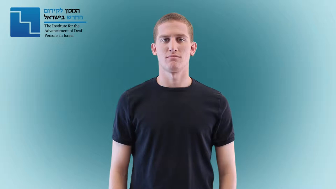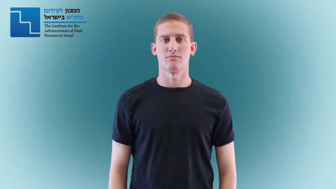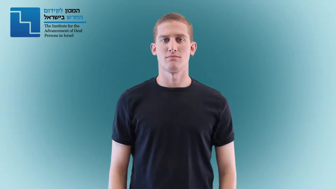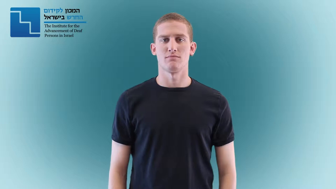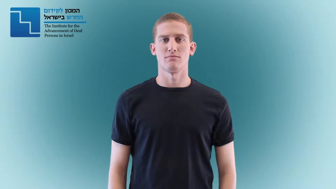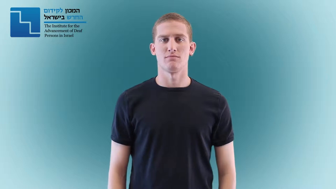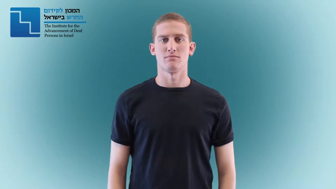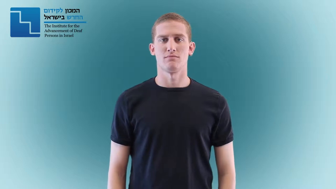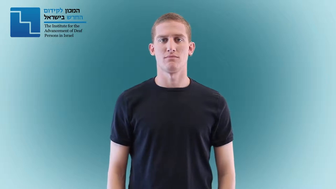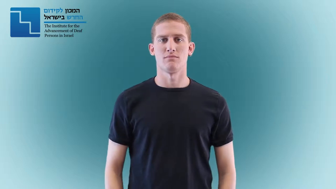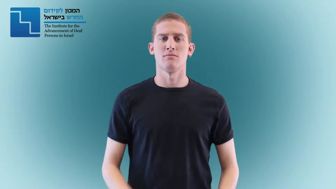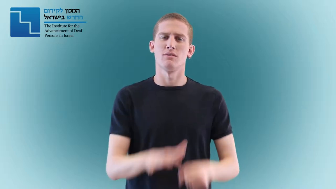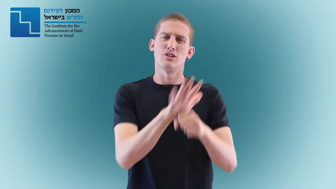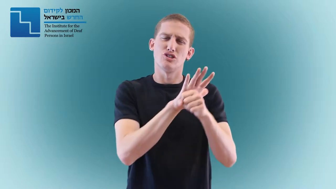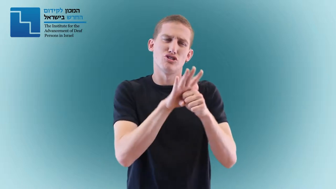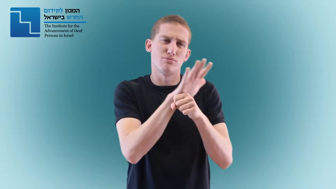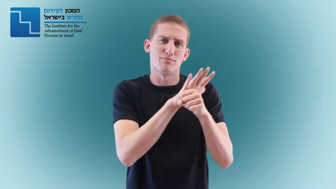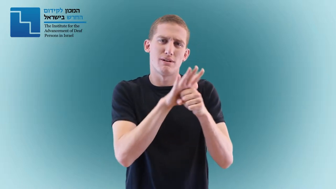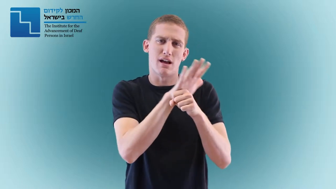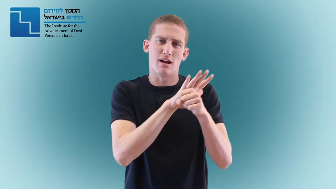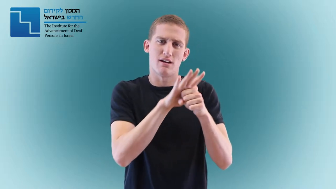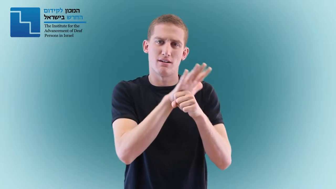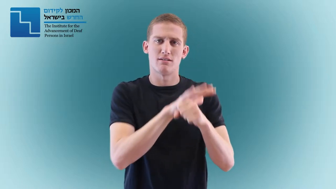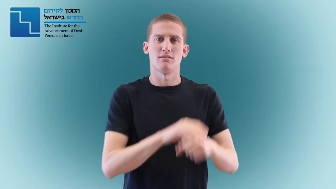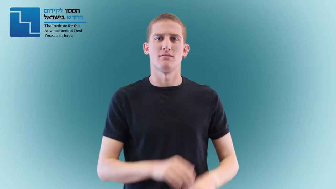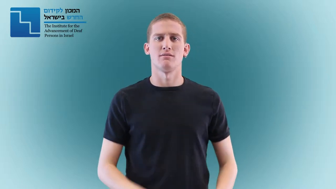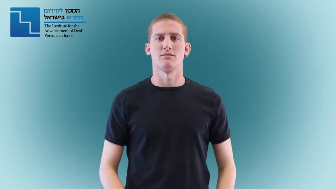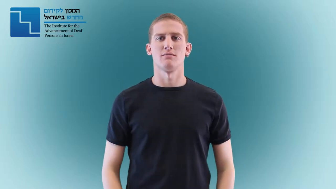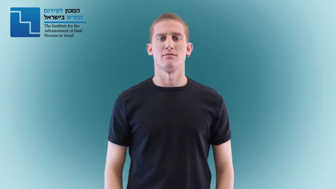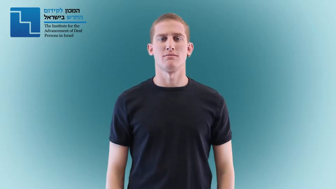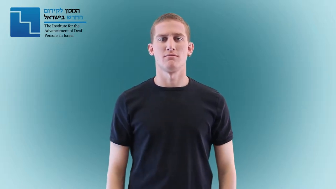להשפיע